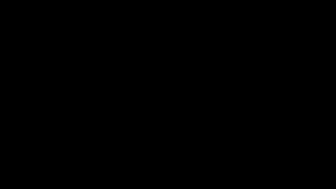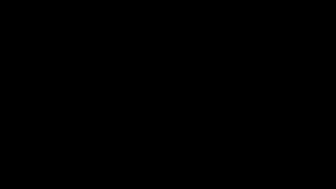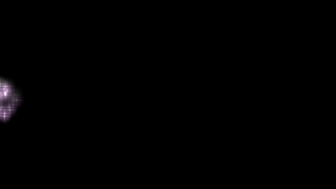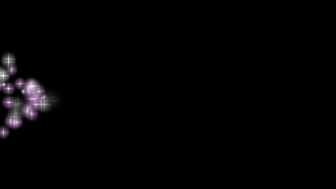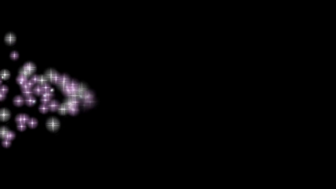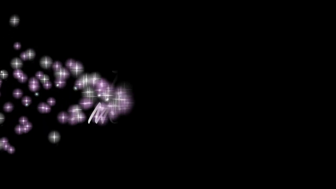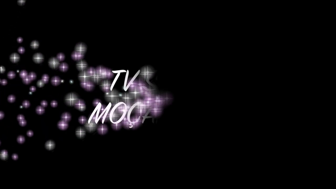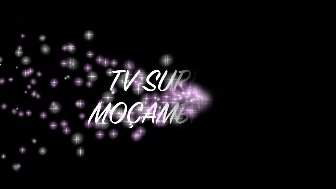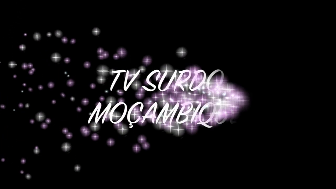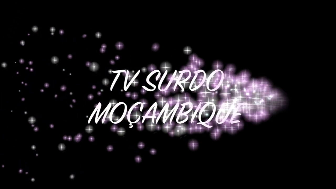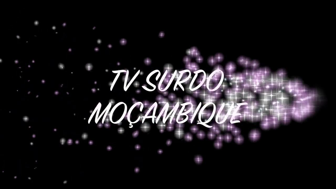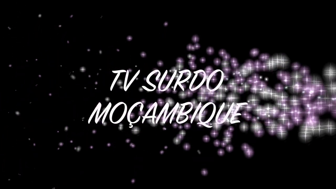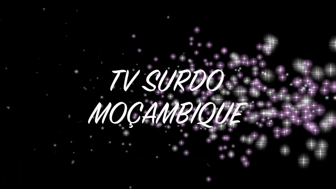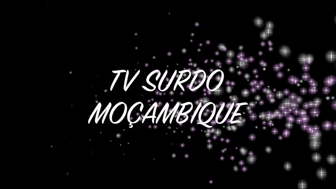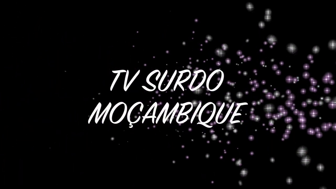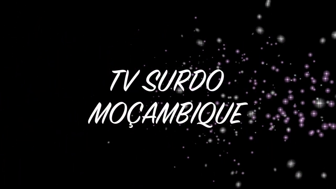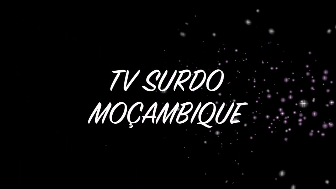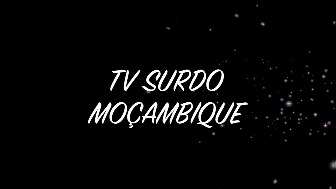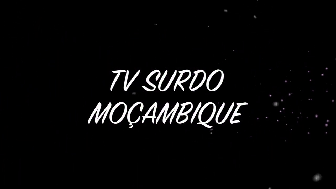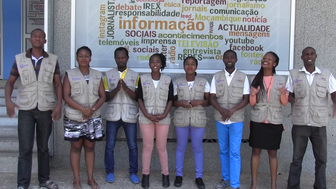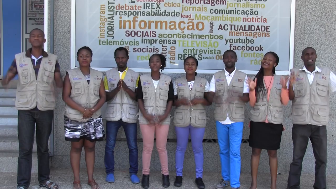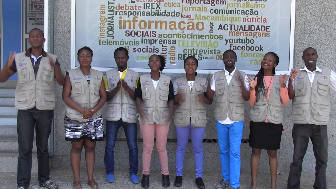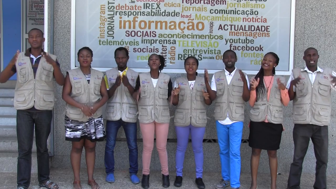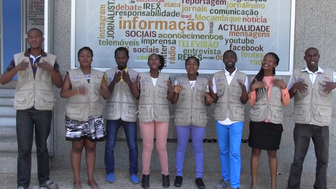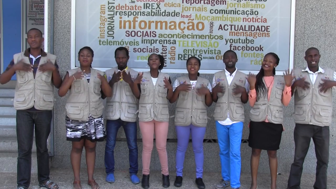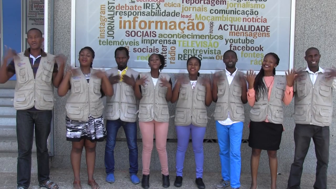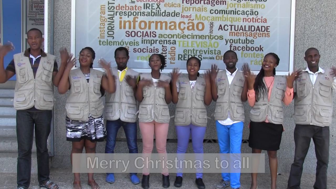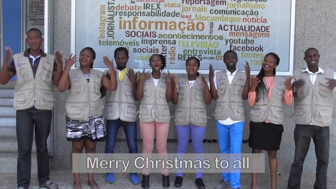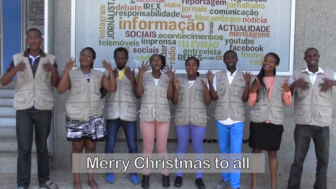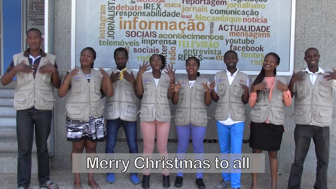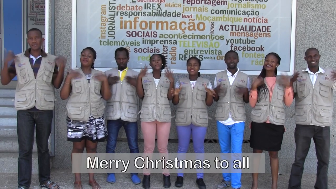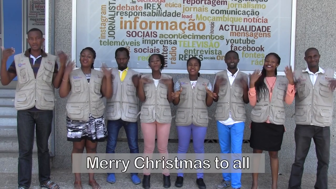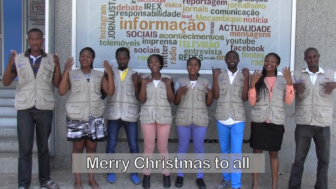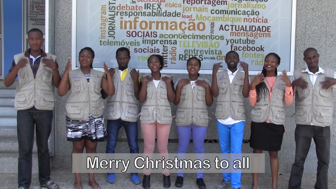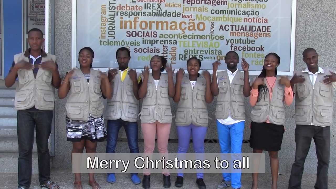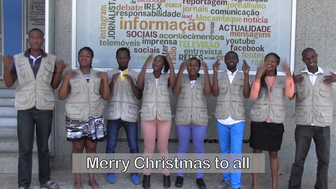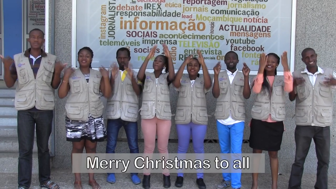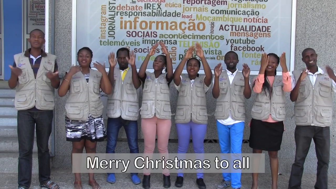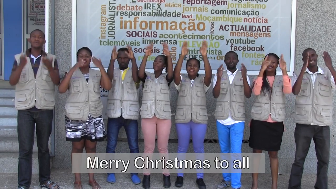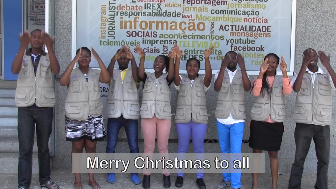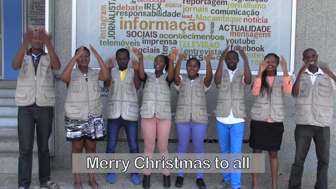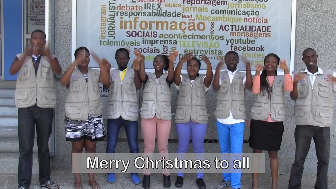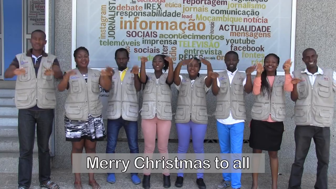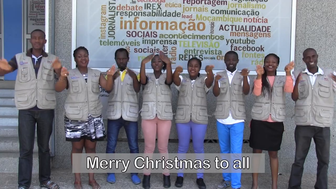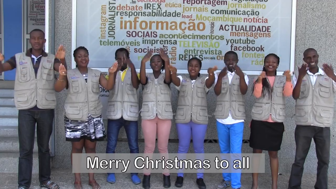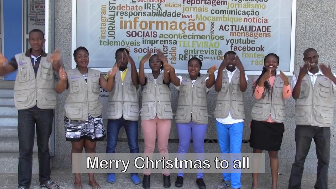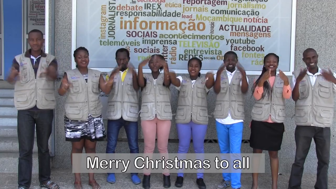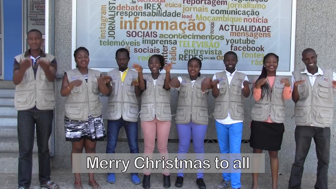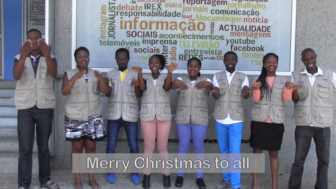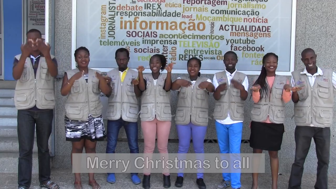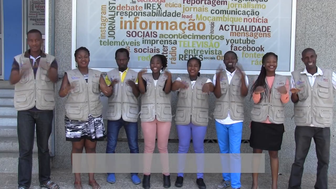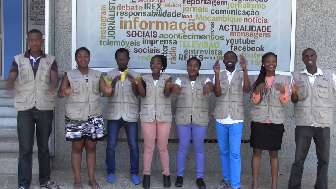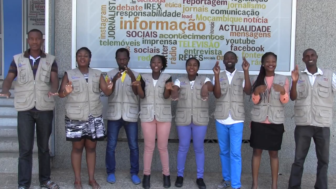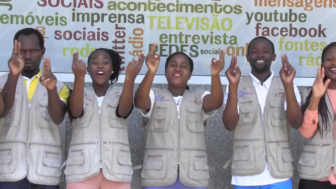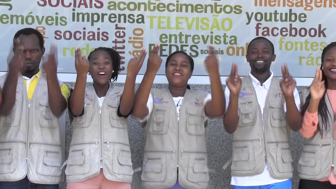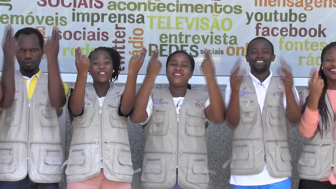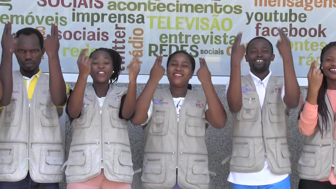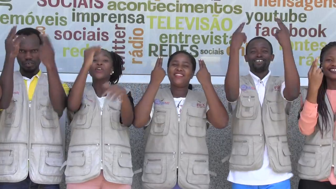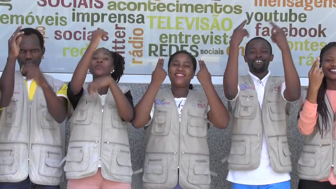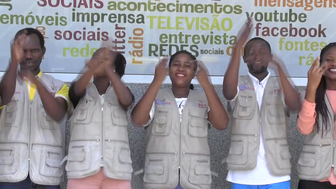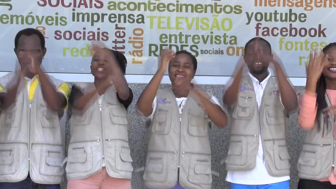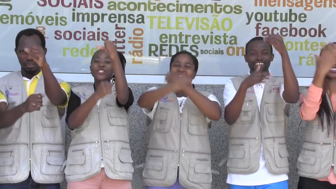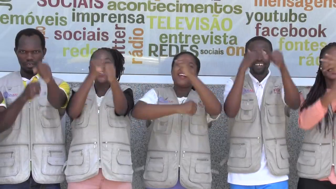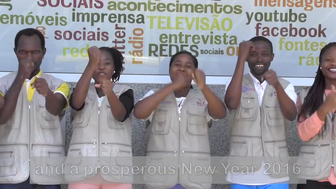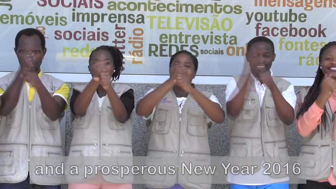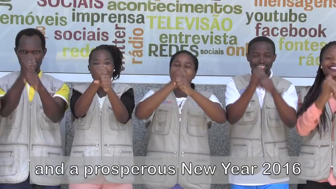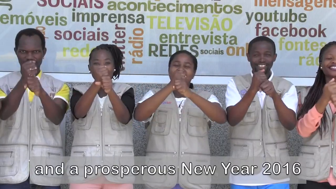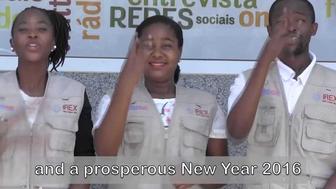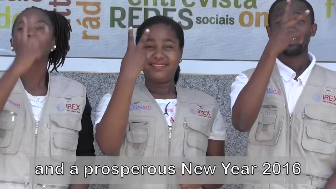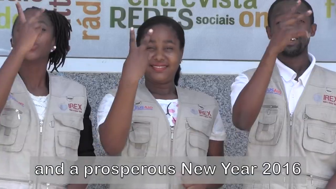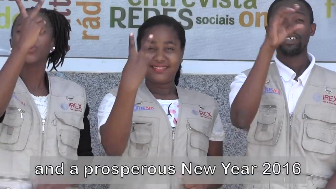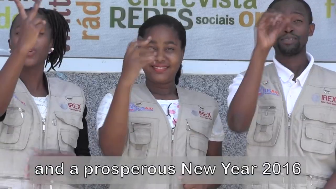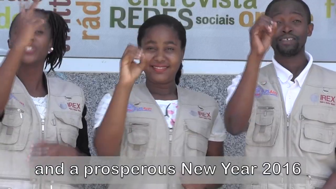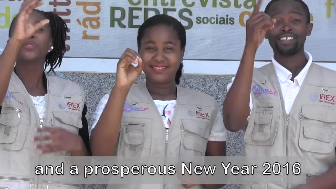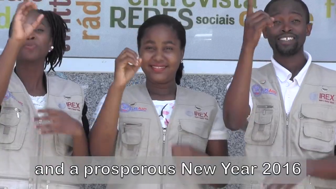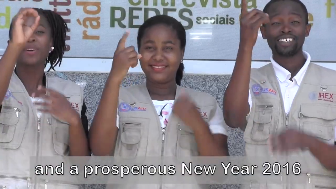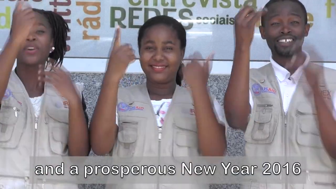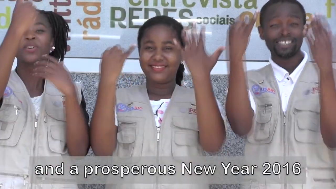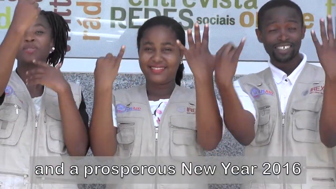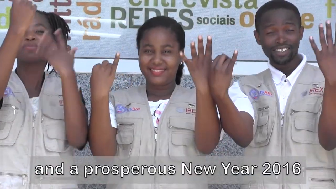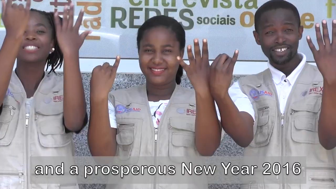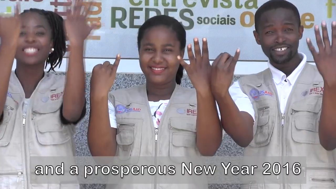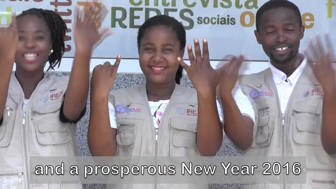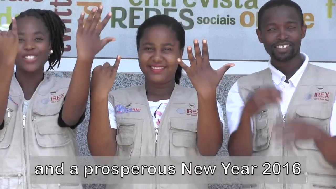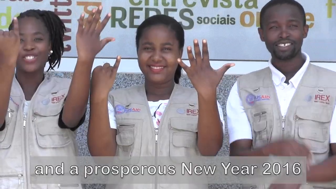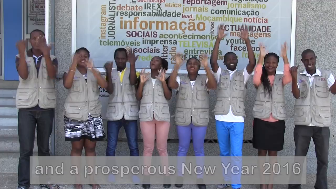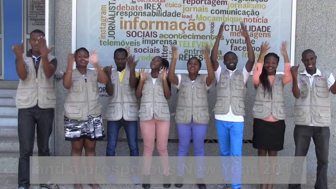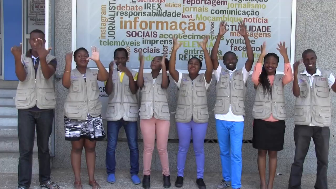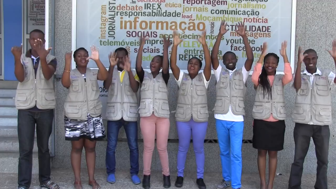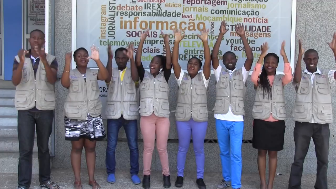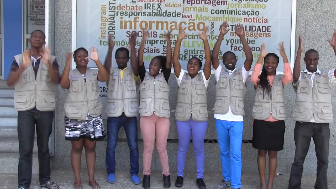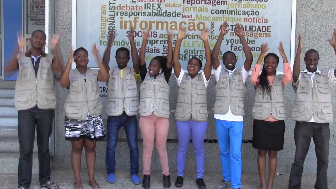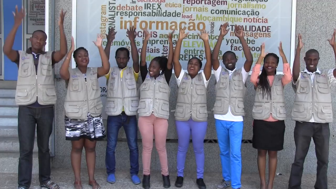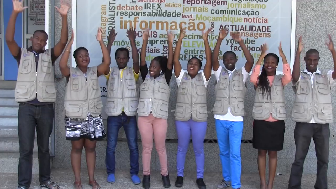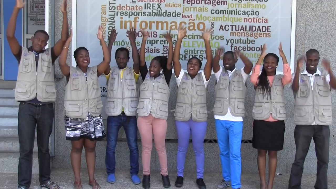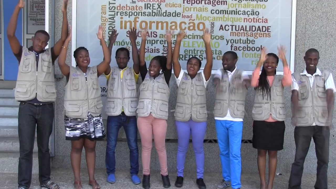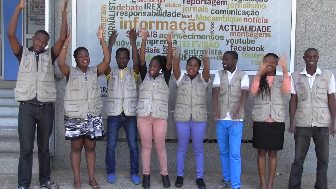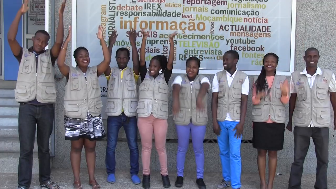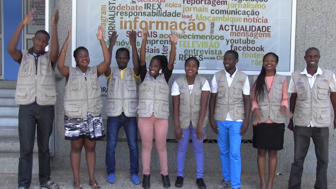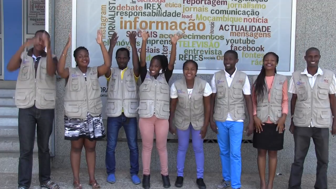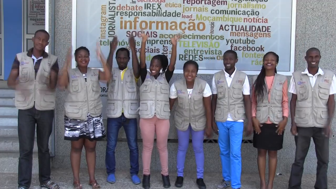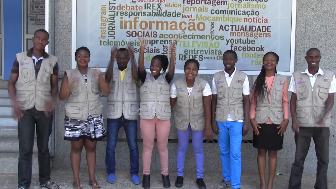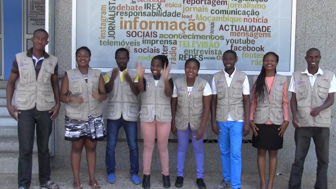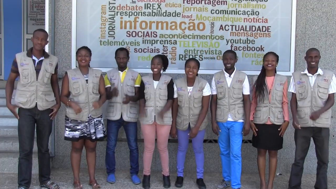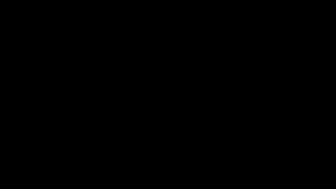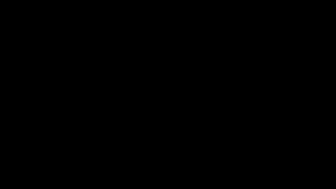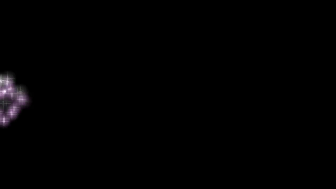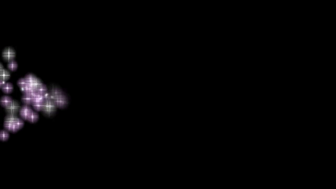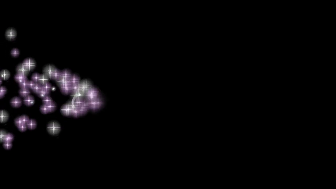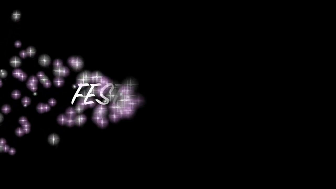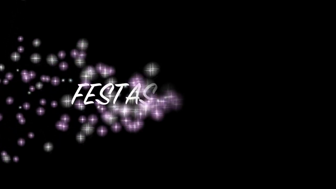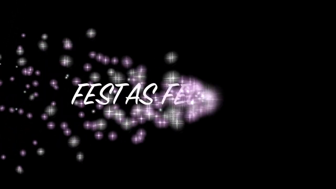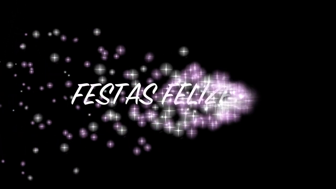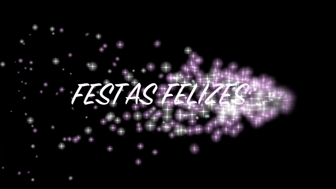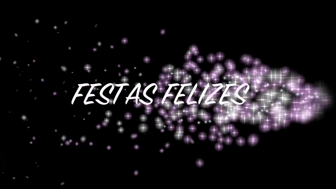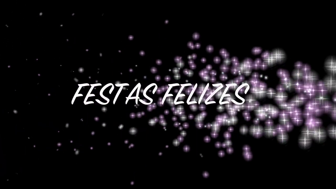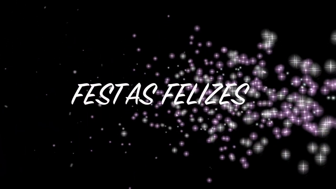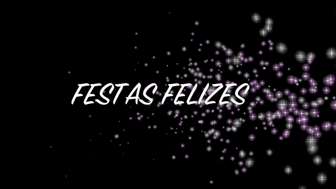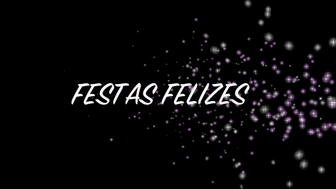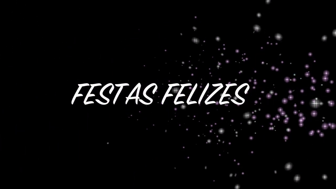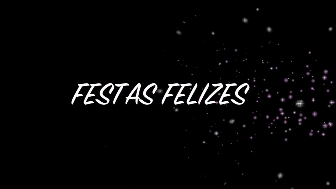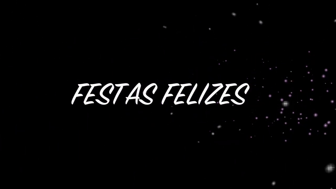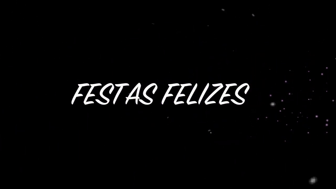FESTAS FELIZES E PROSPERO ANO NOVO